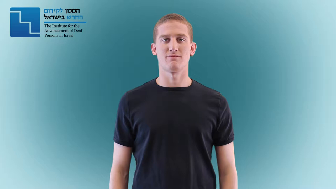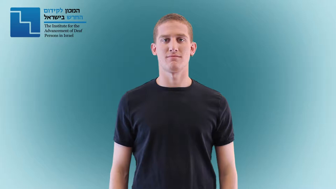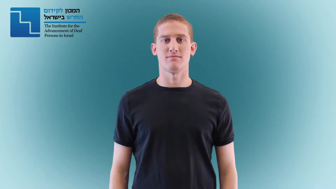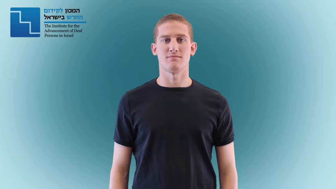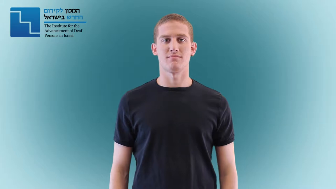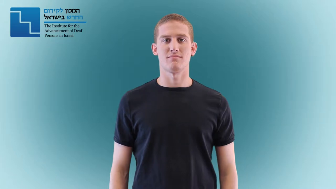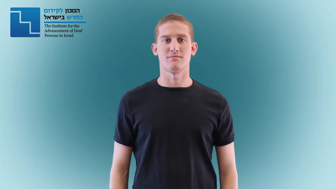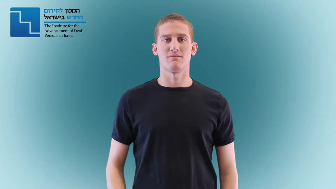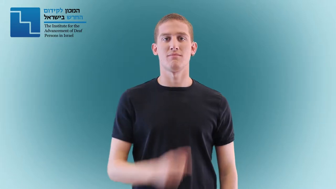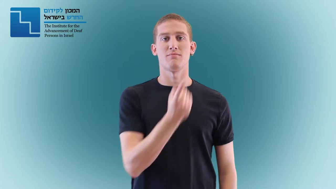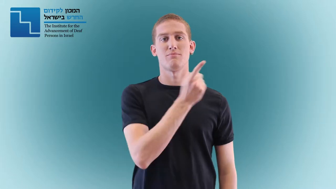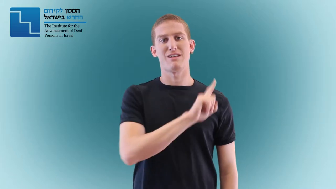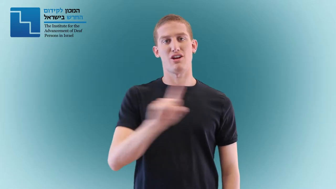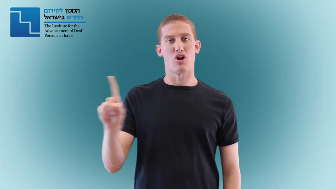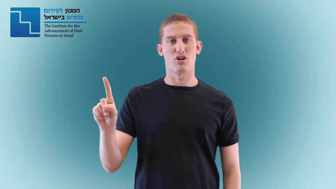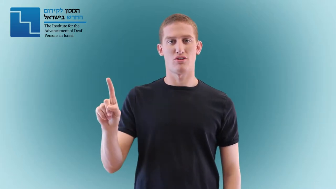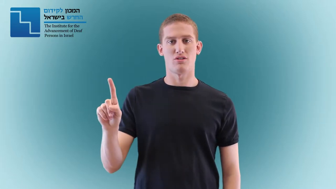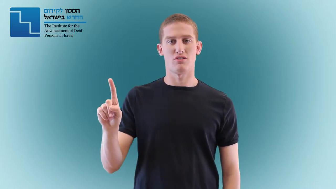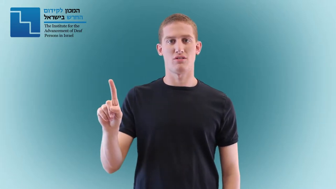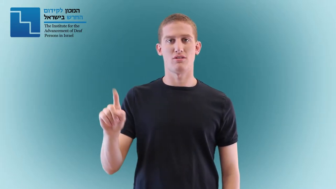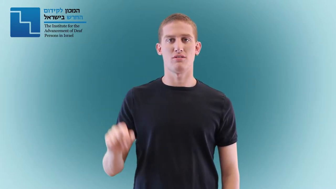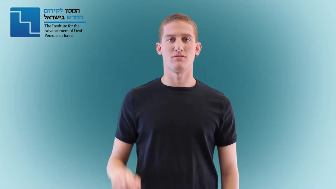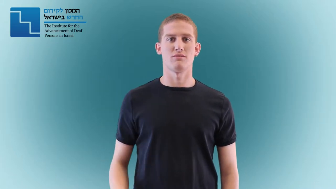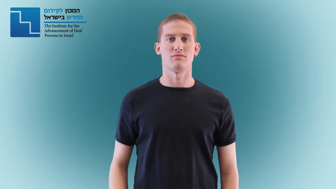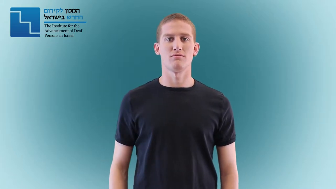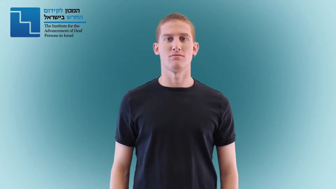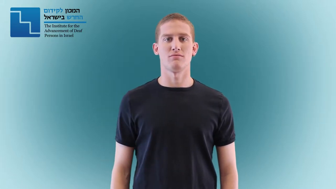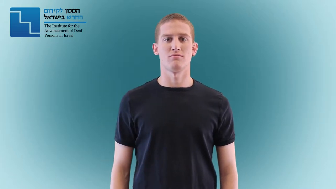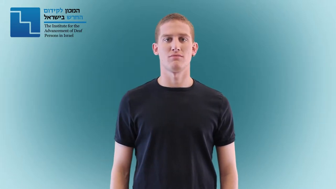מיליון